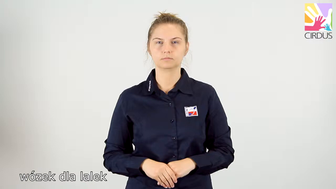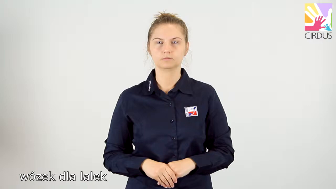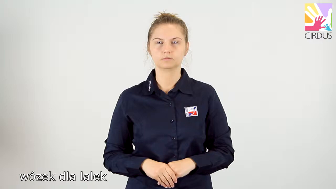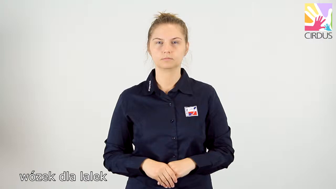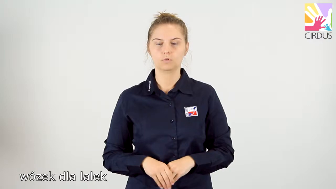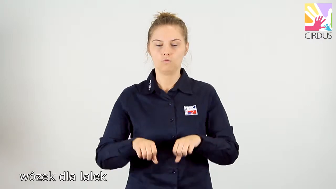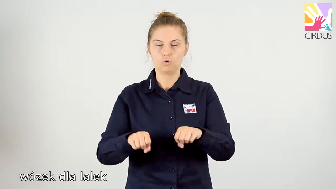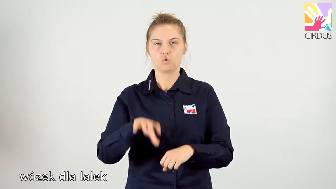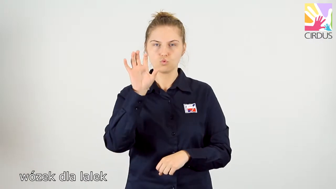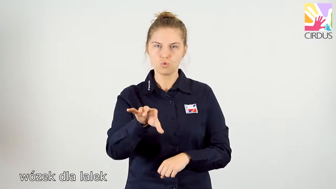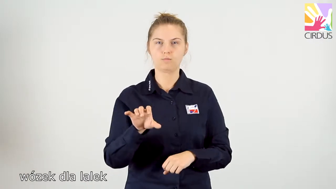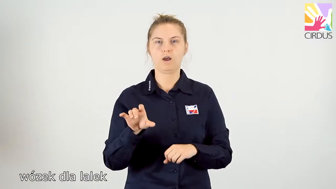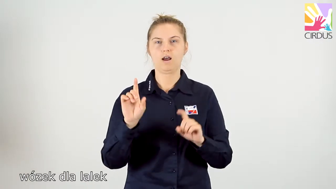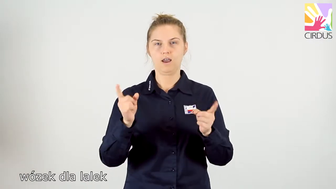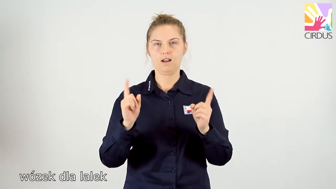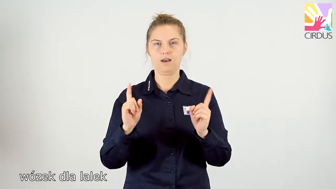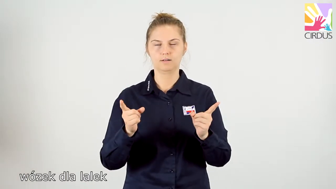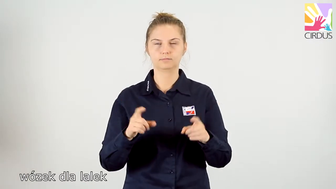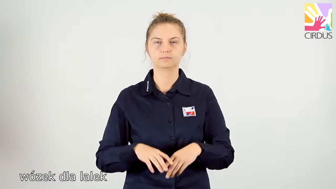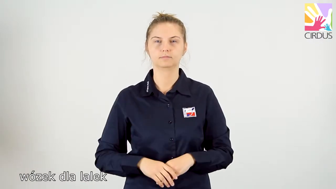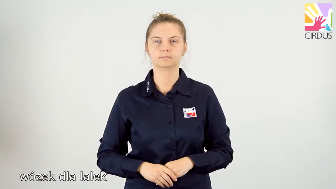wózek dla lalek